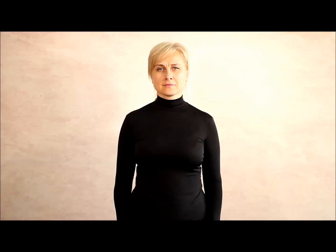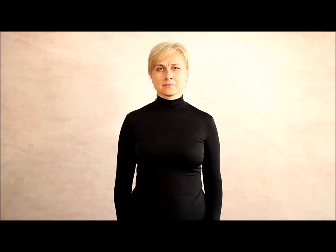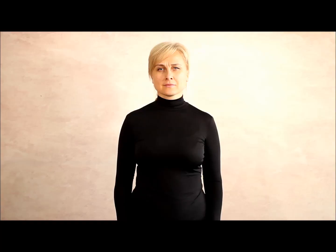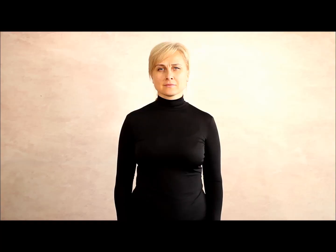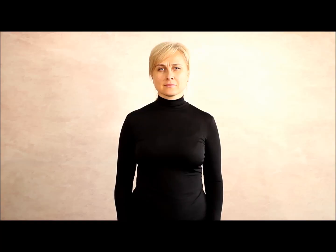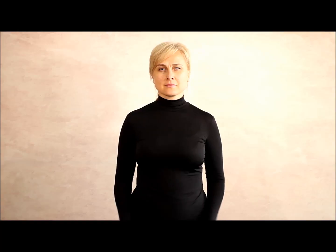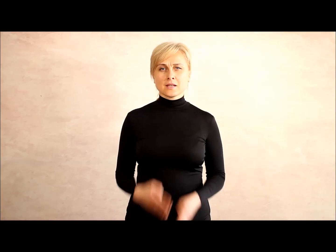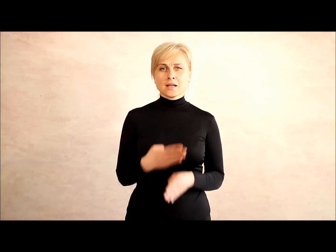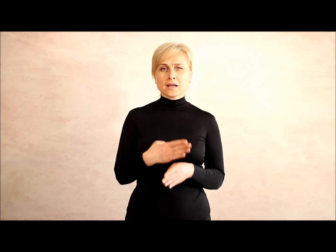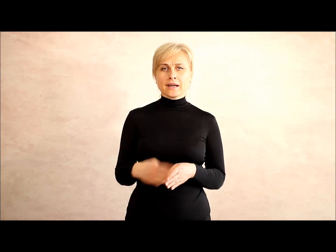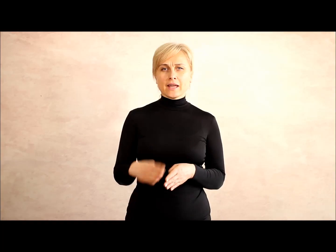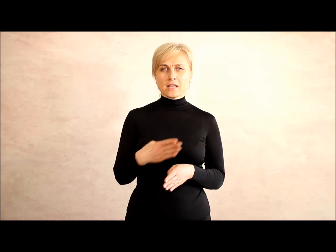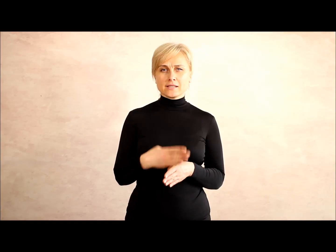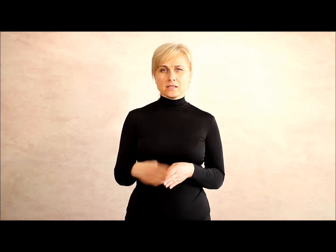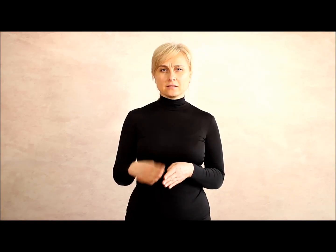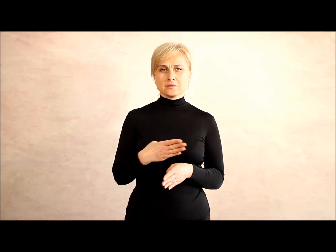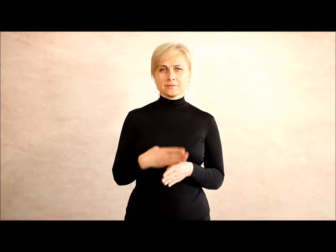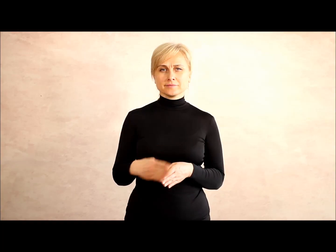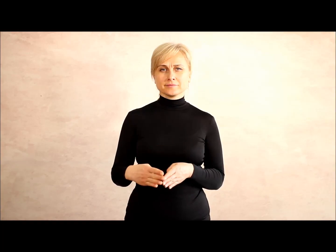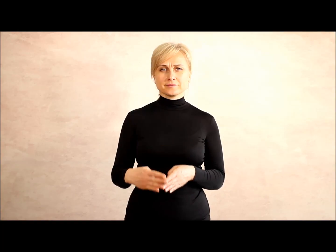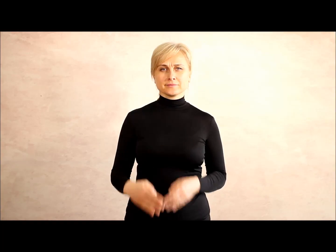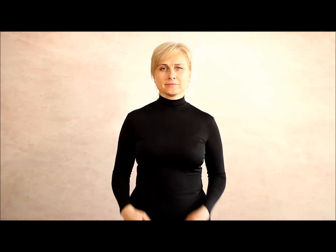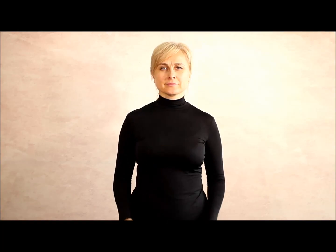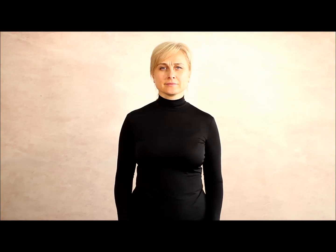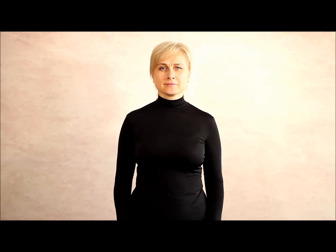Credit